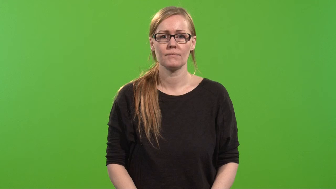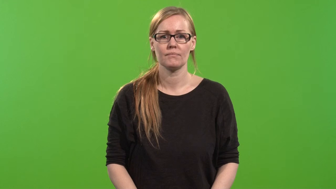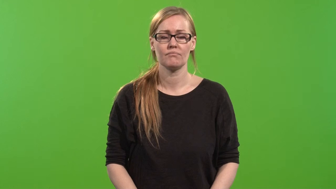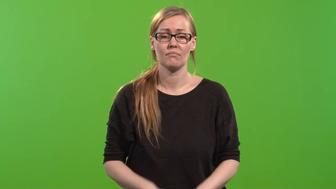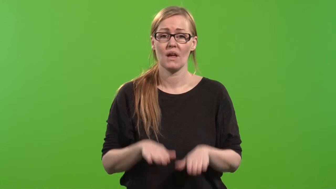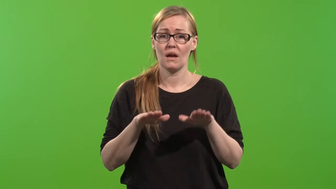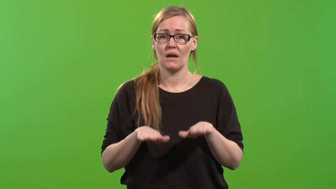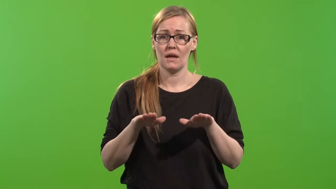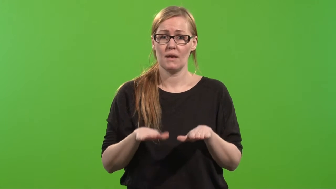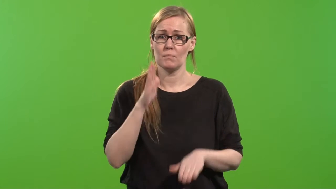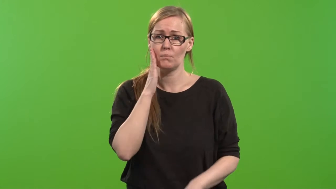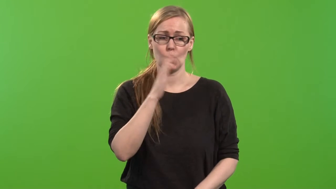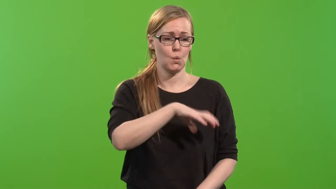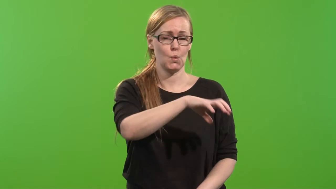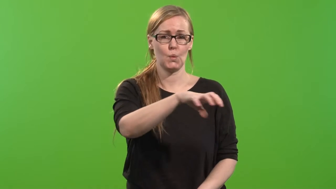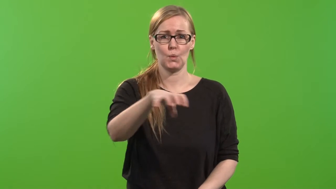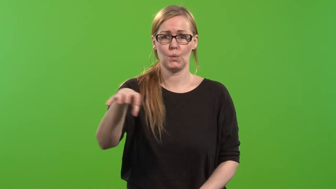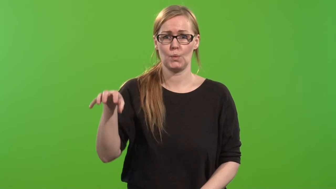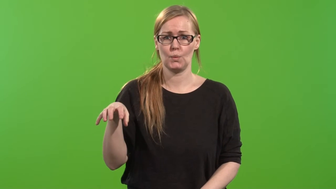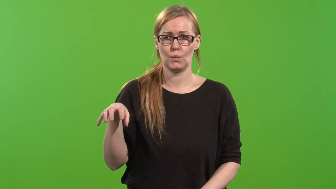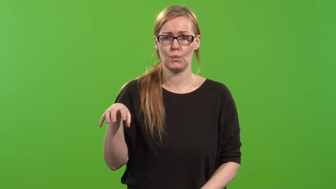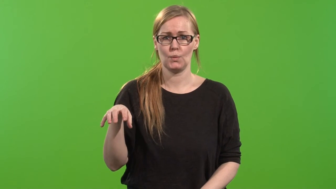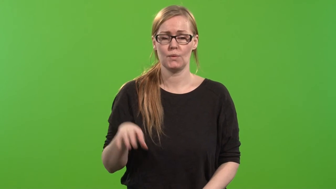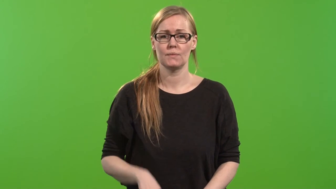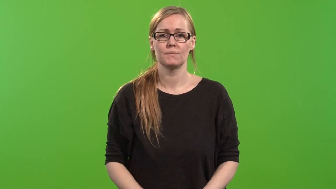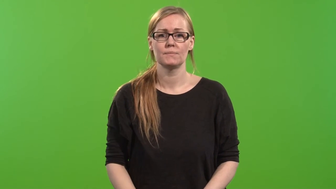Innbú